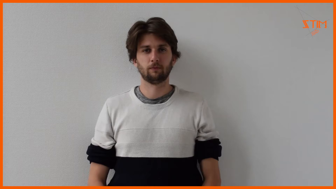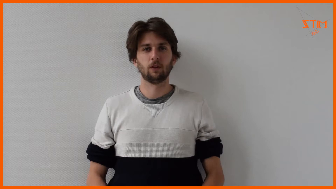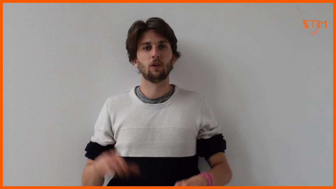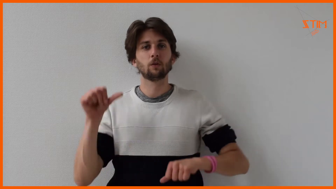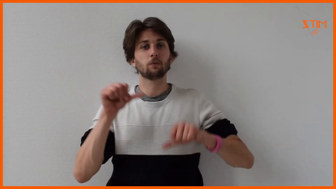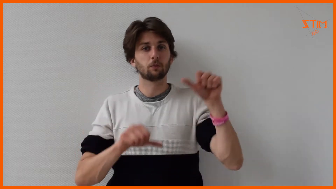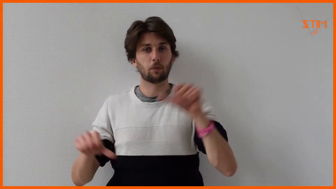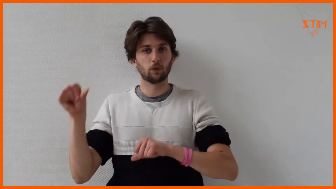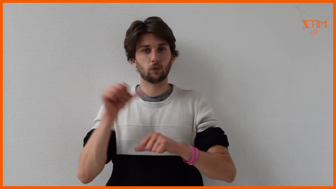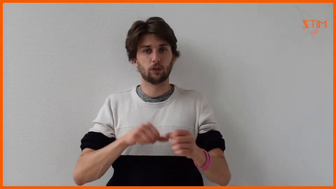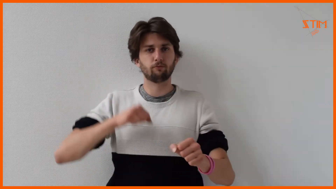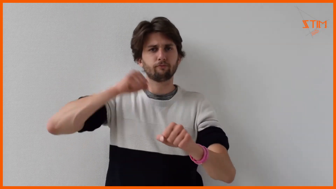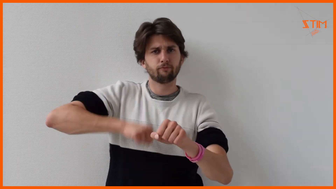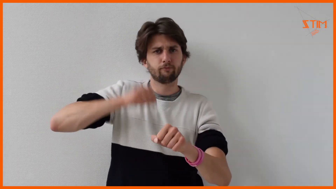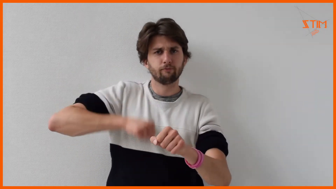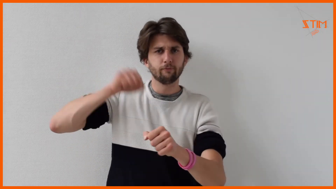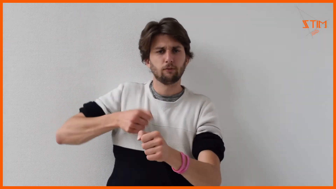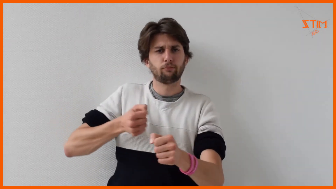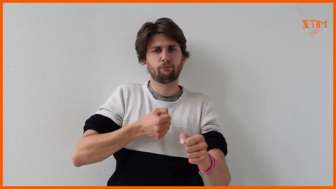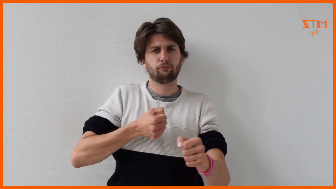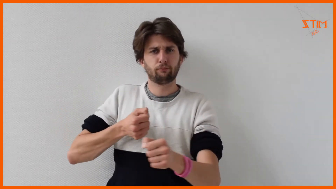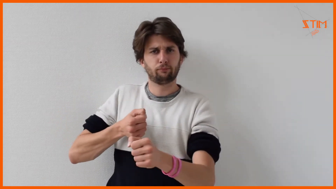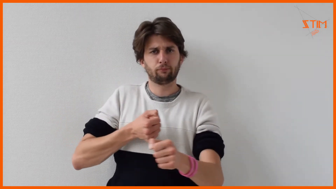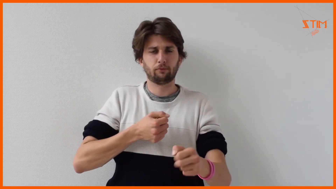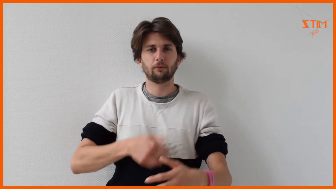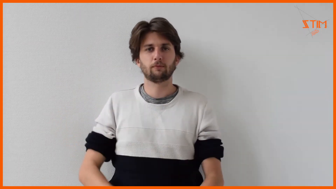Pesticide